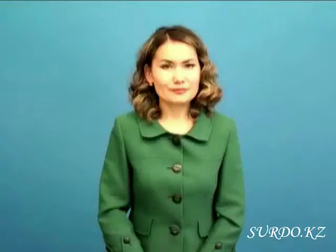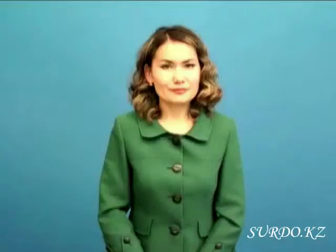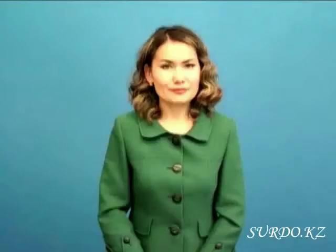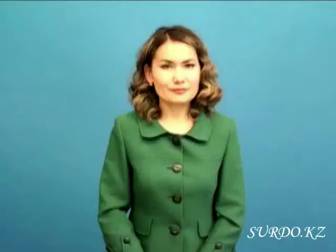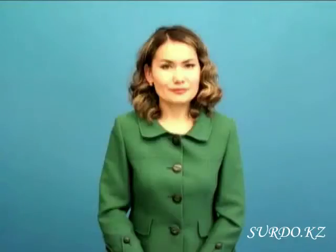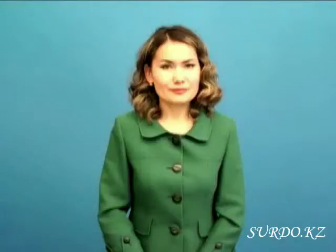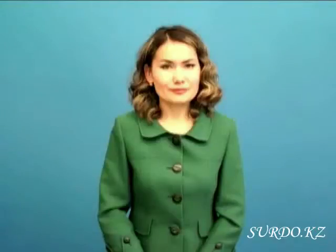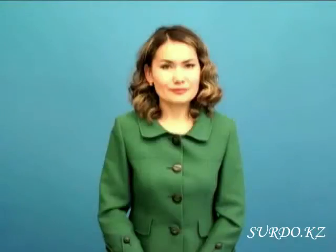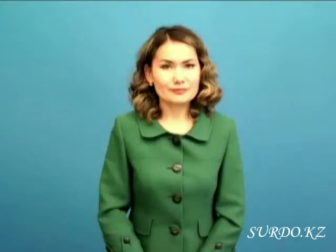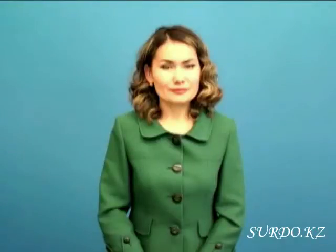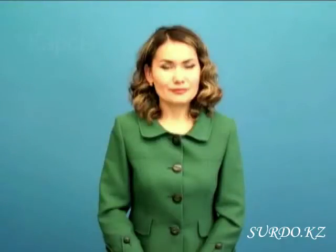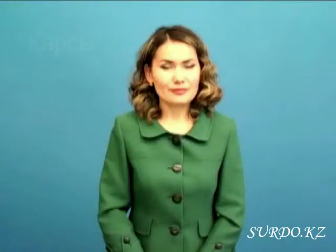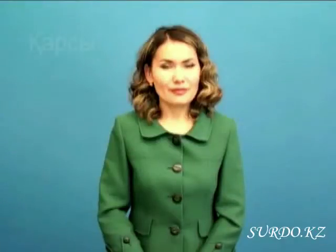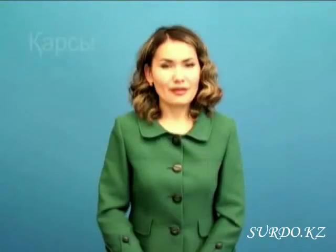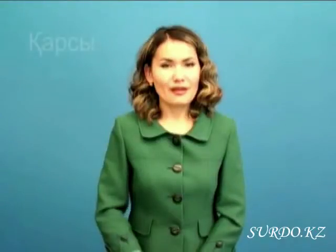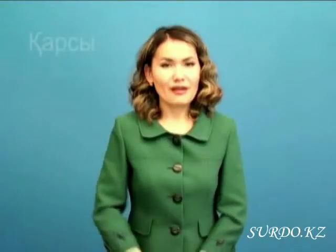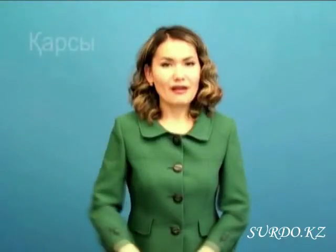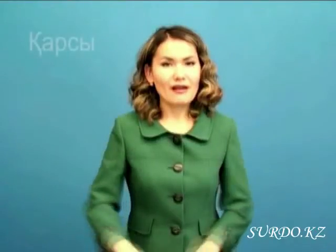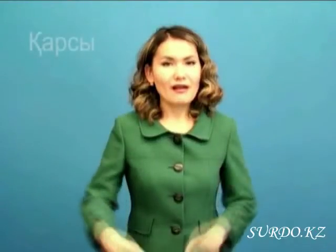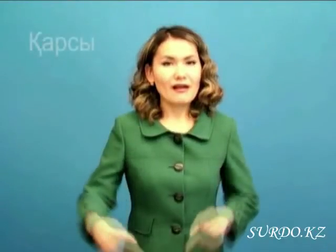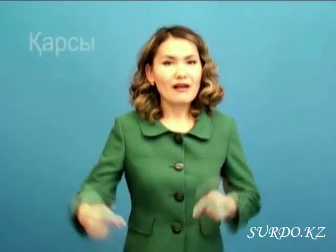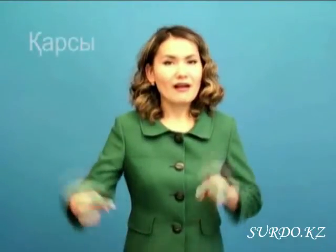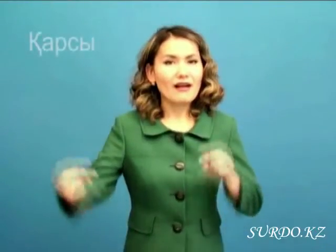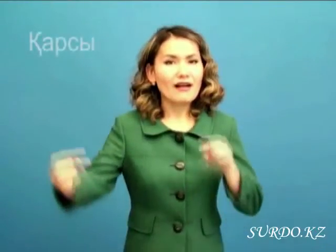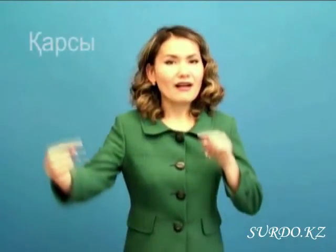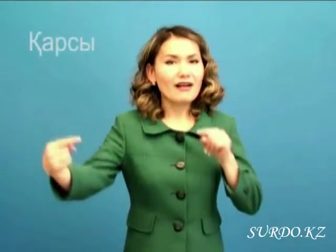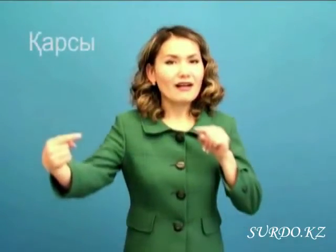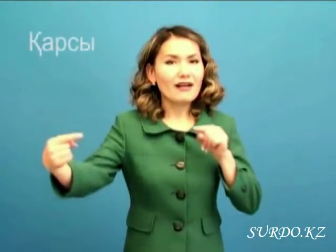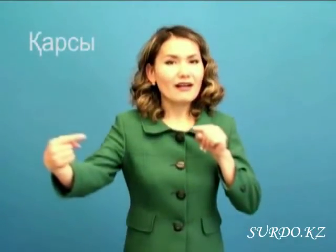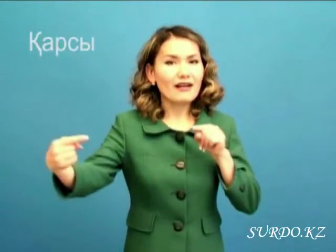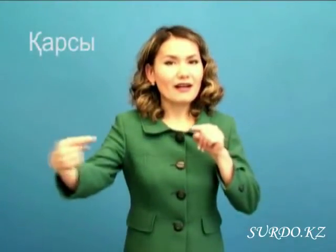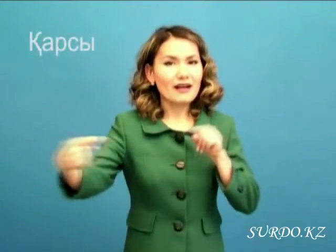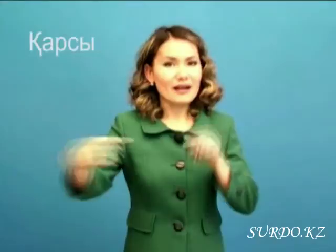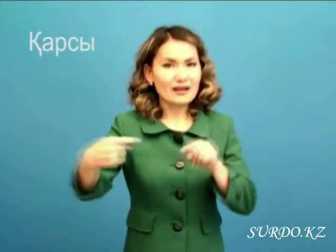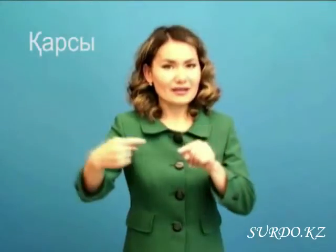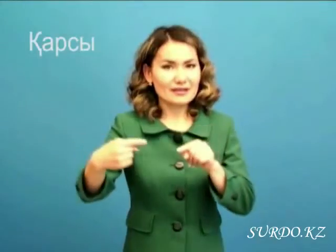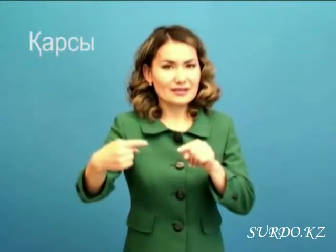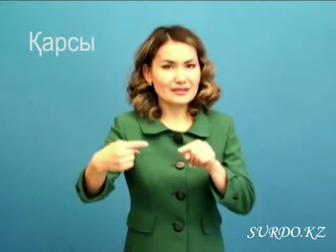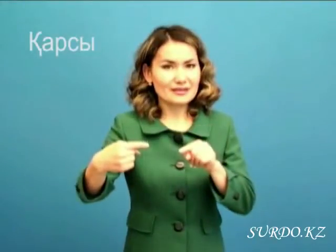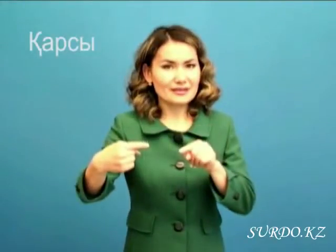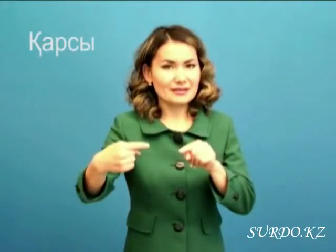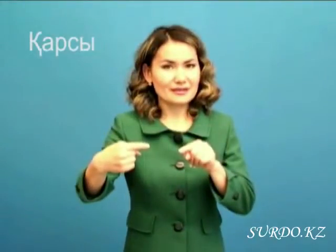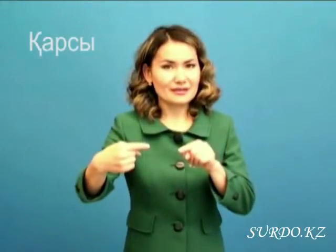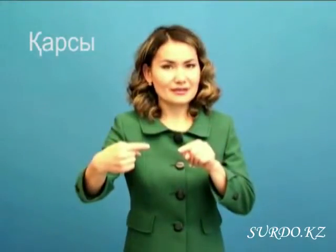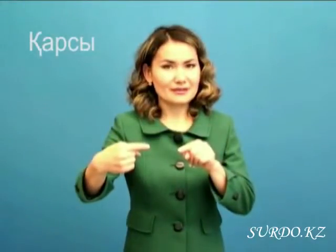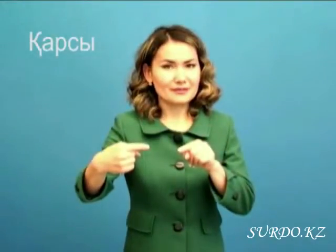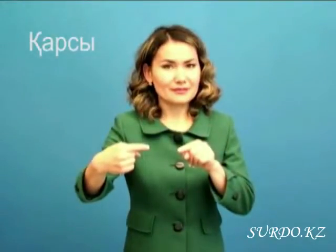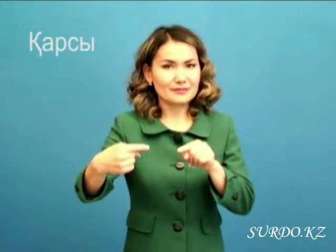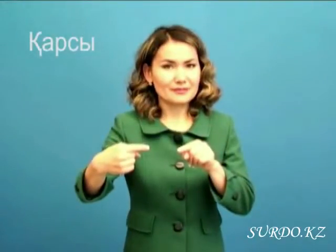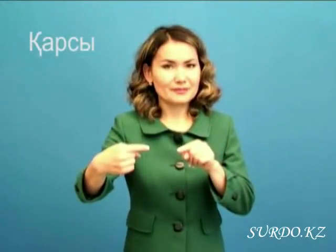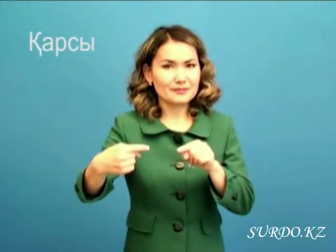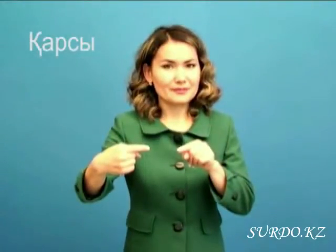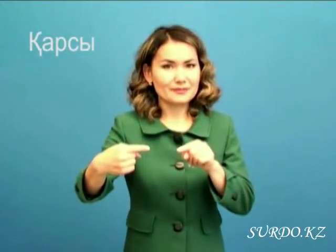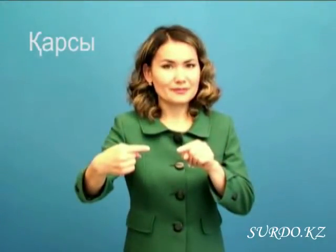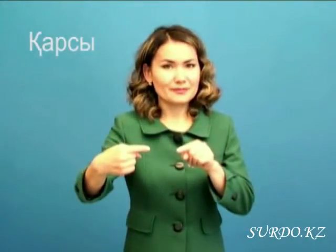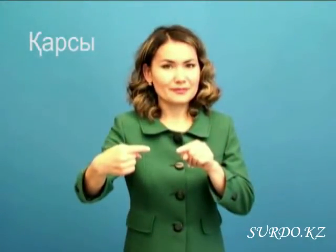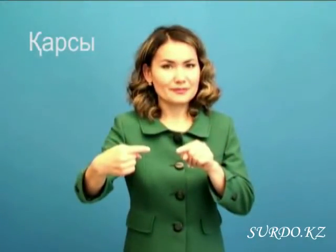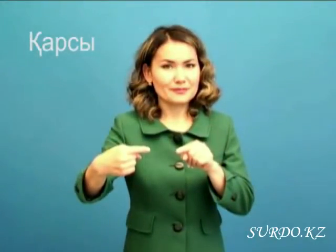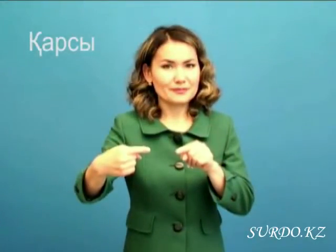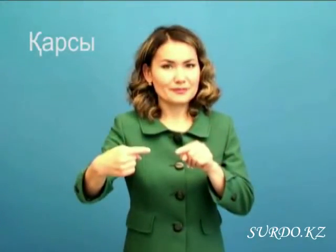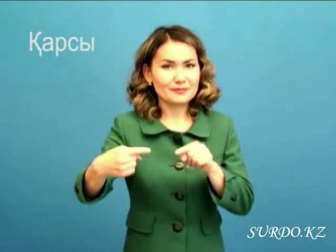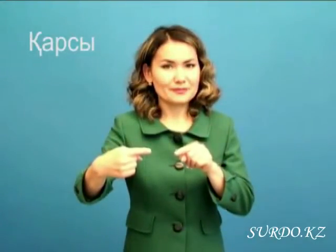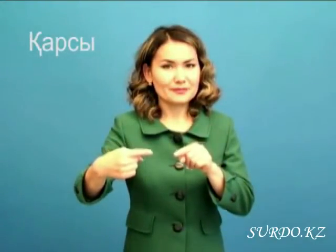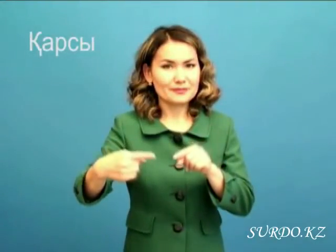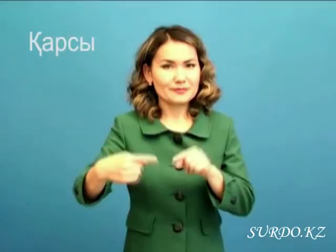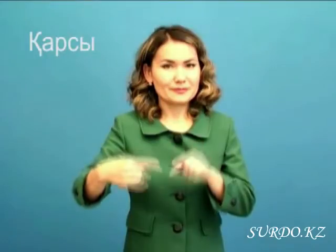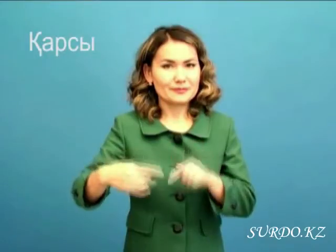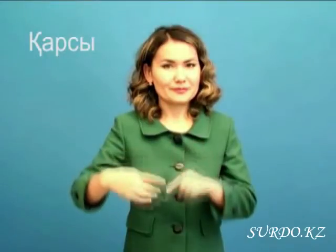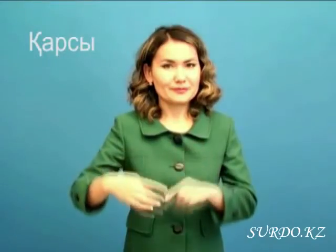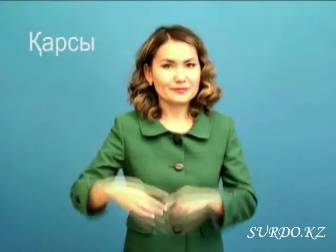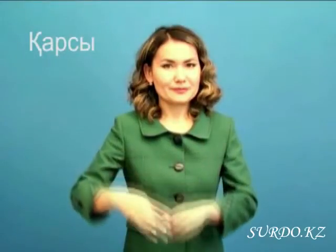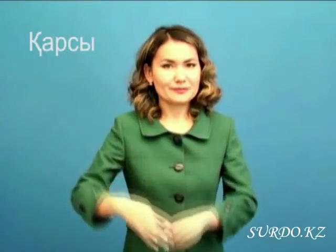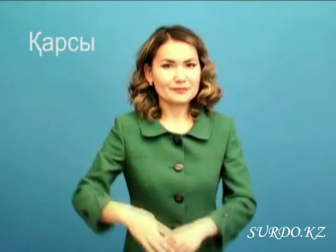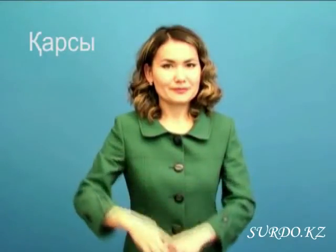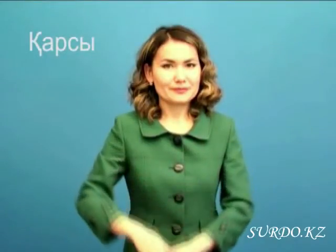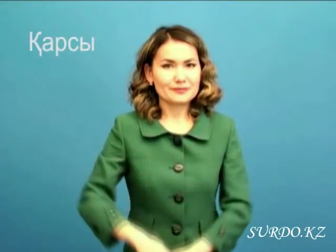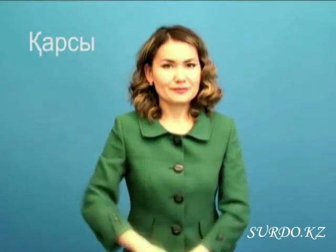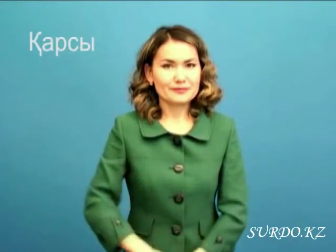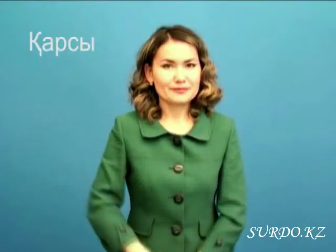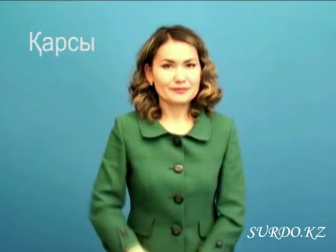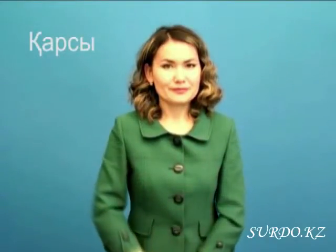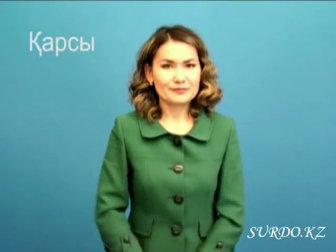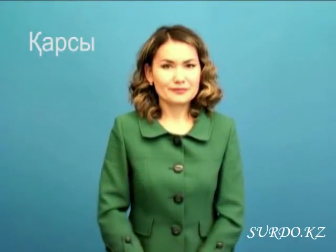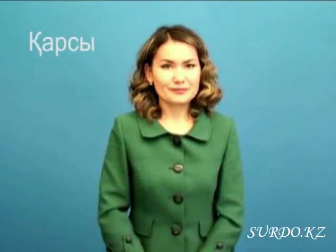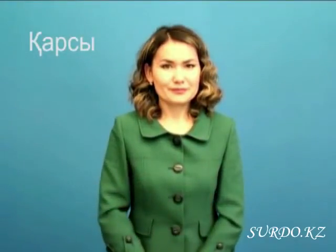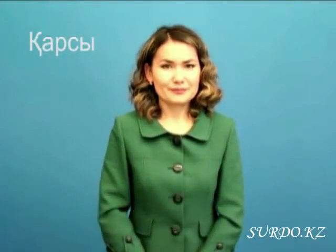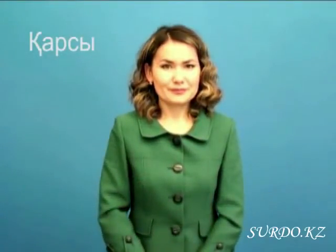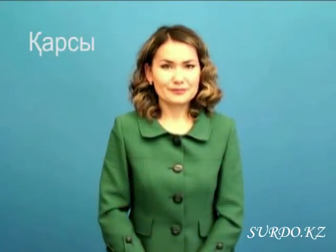Қарсы